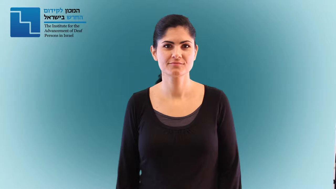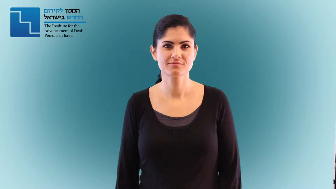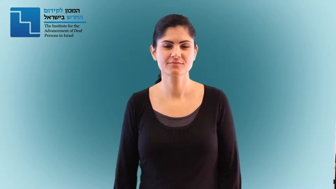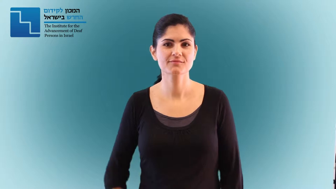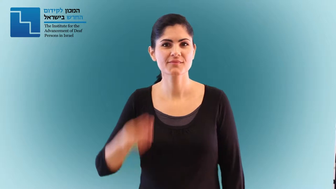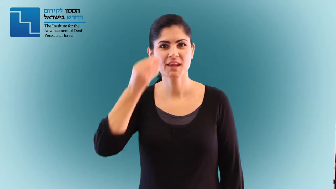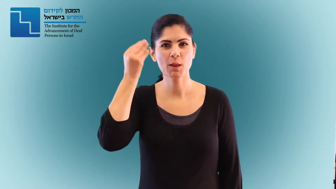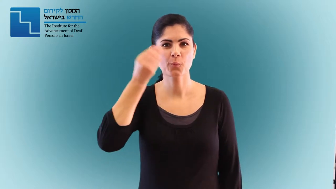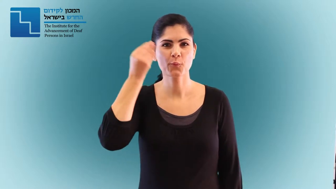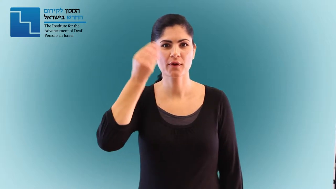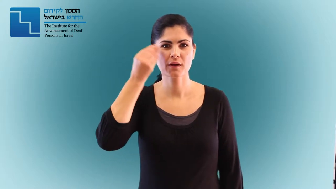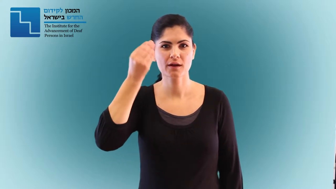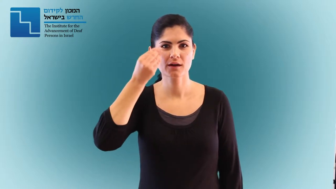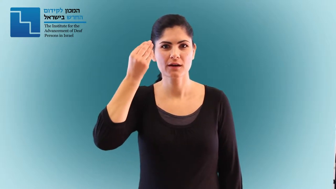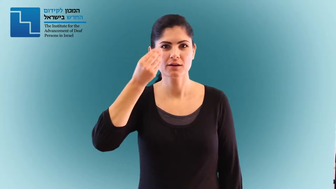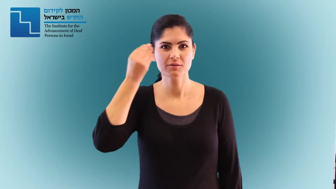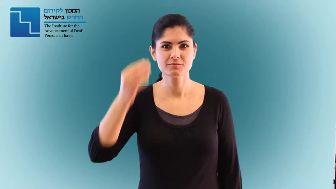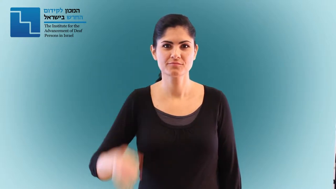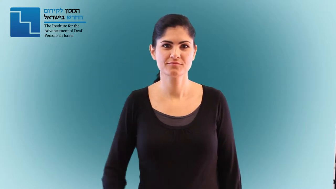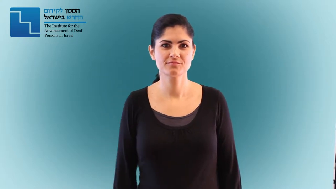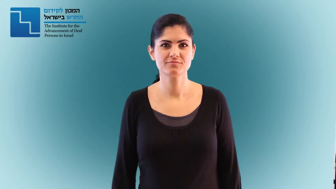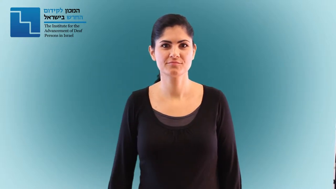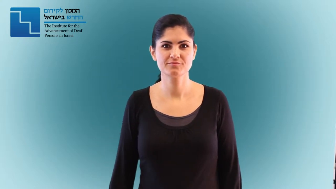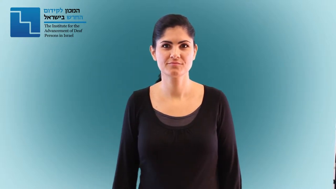איפור